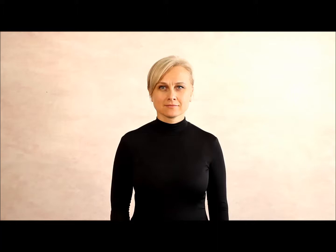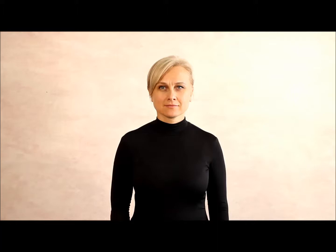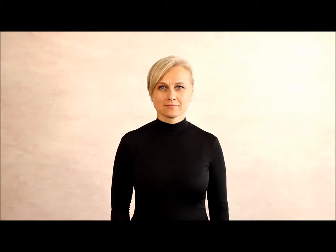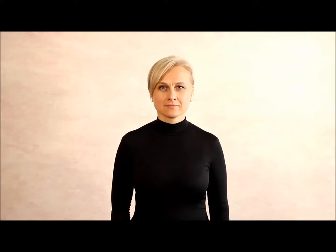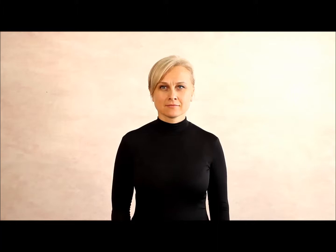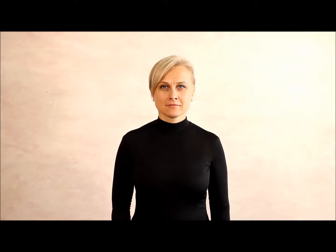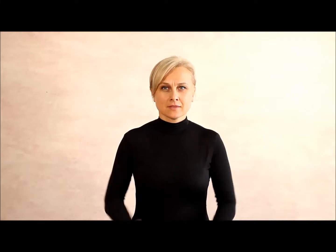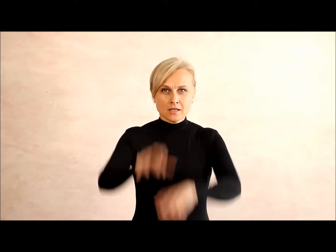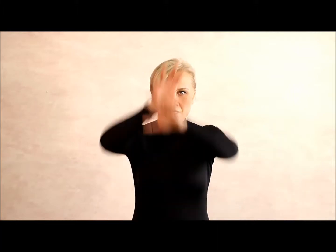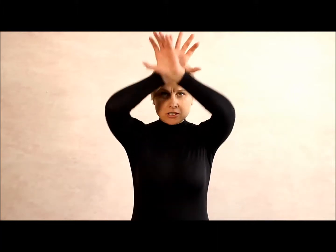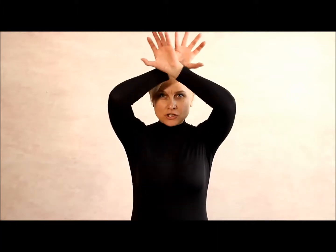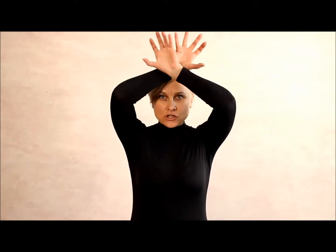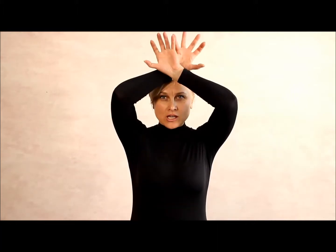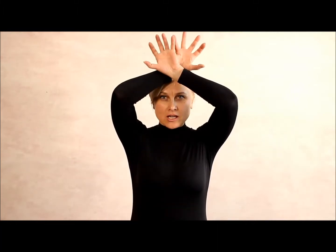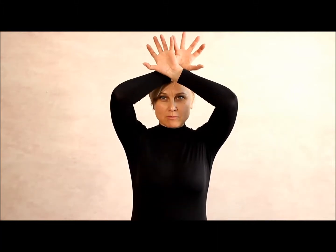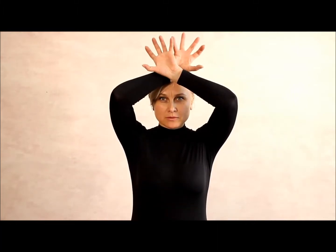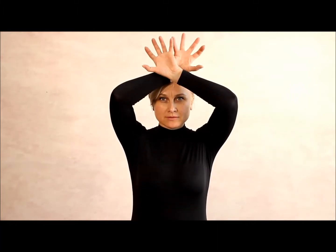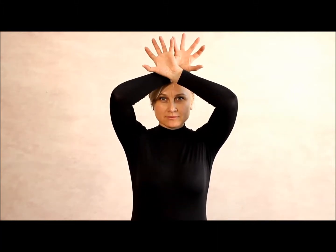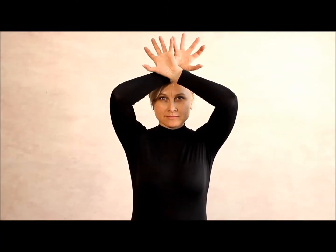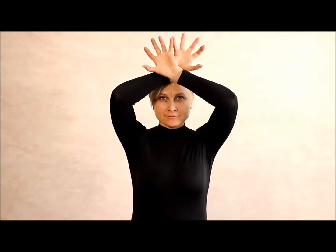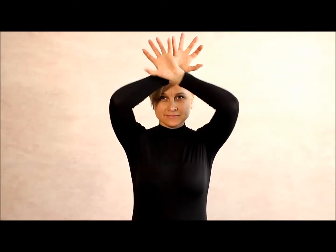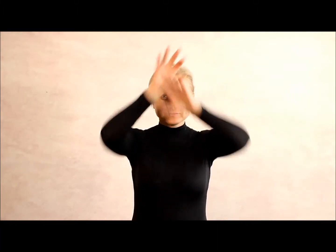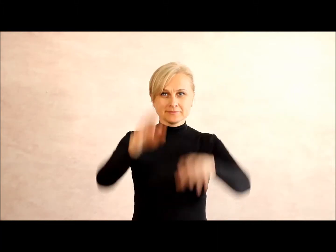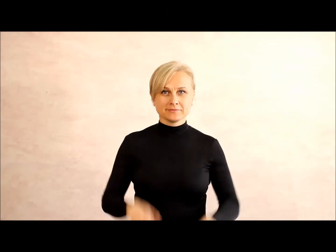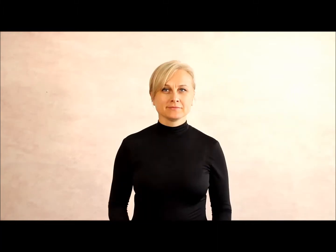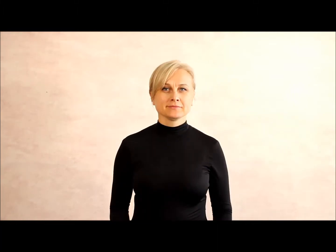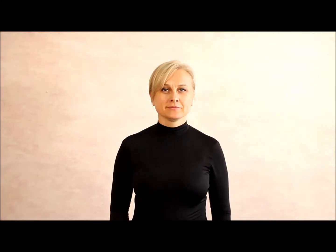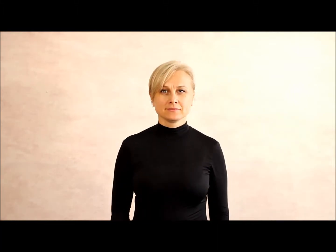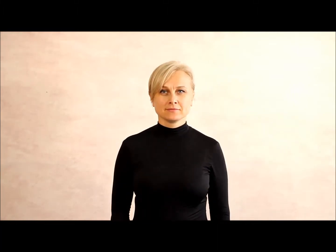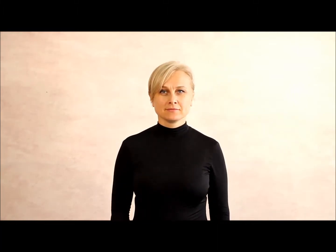Cerb